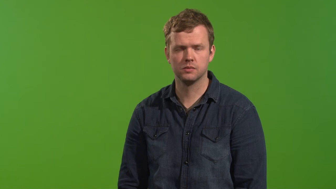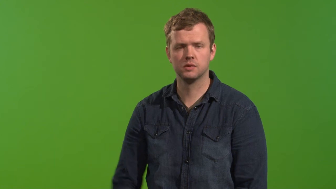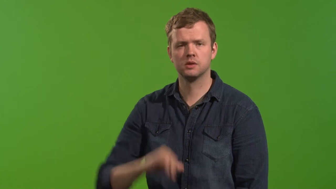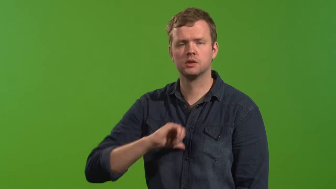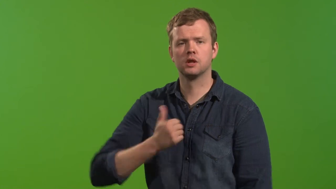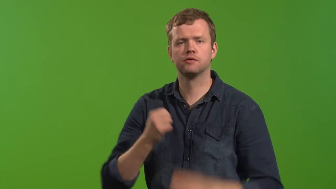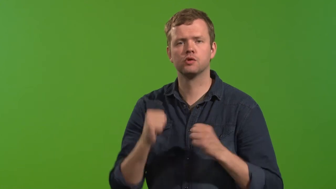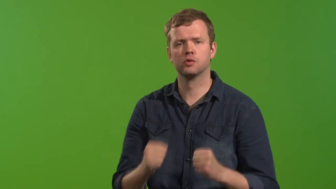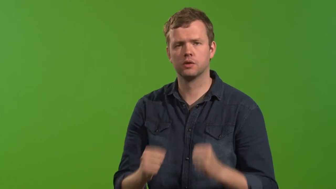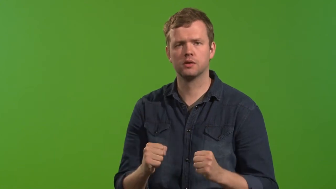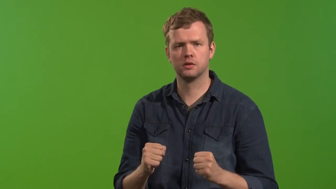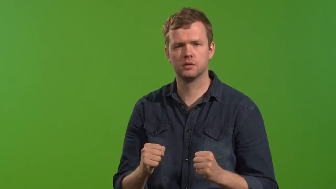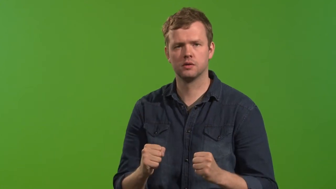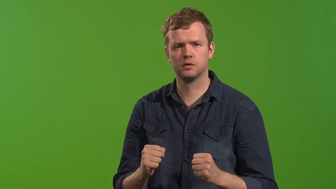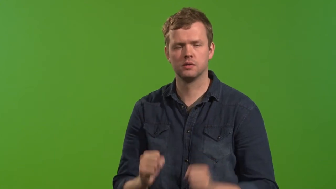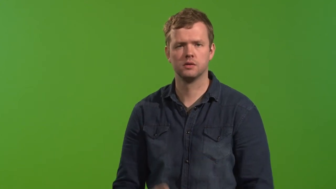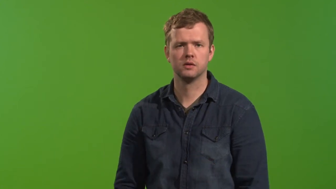sjálfsöryggi